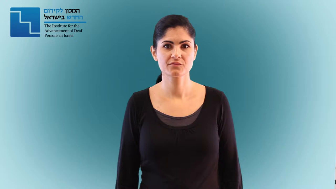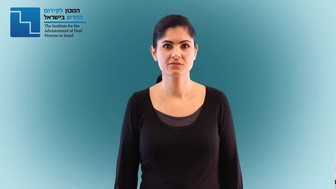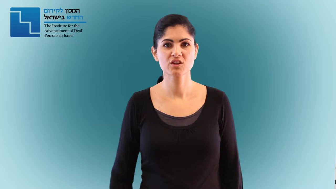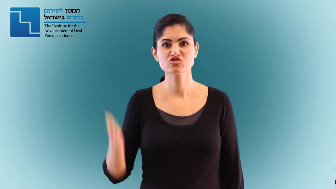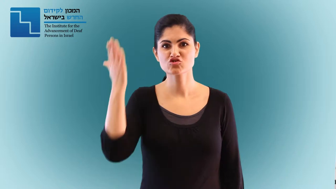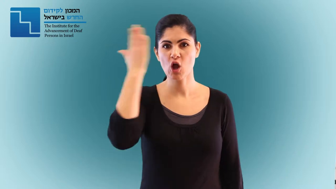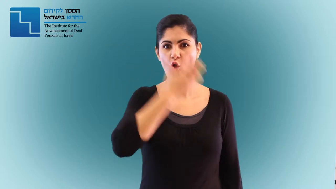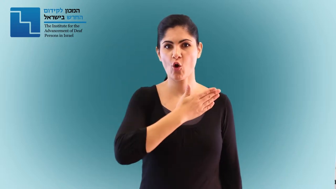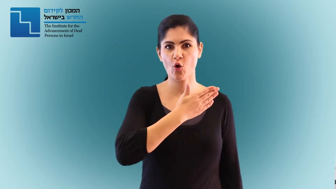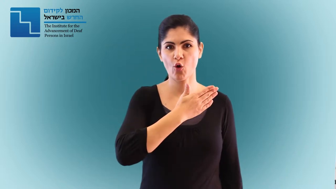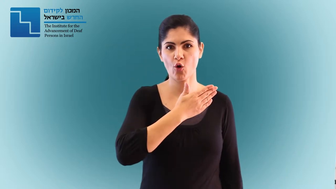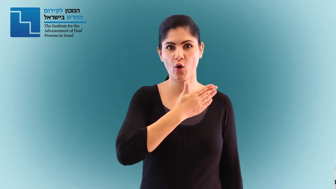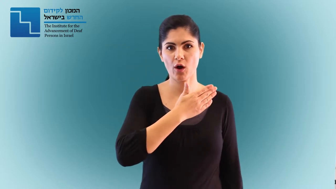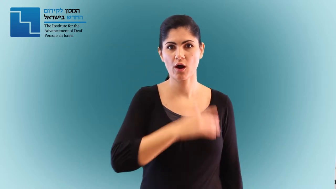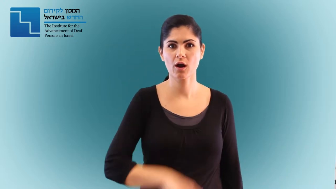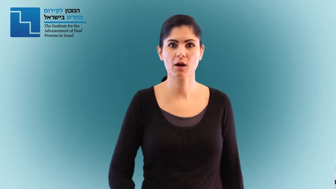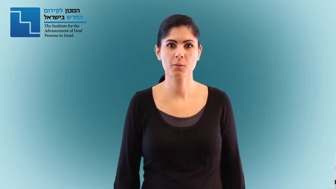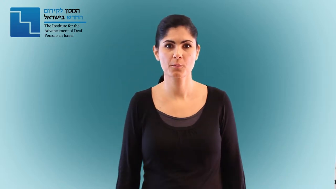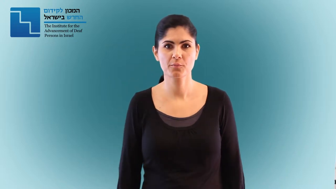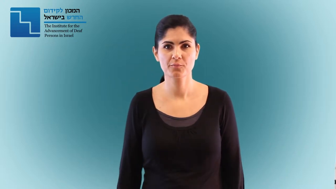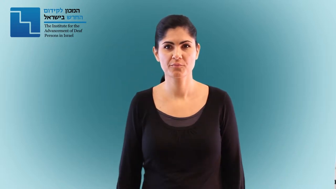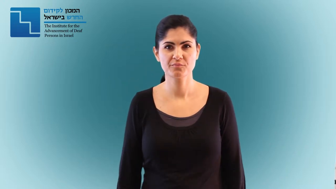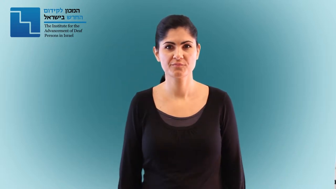שחור